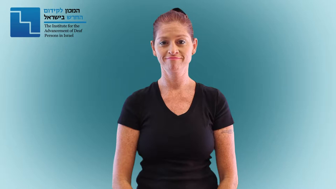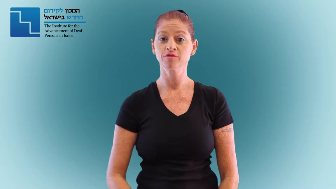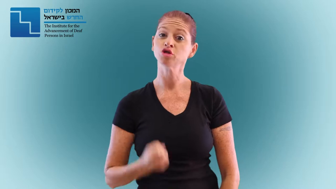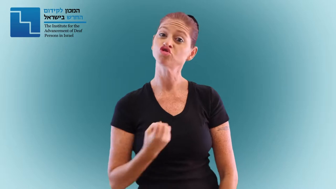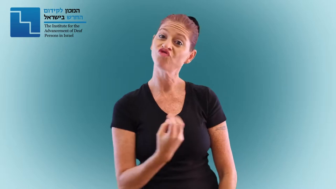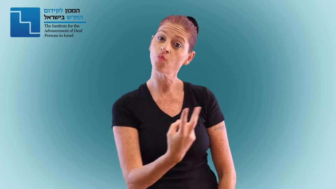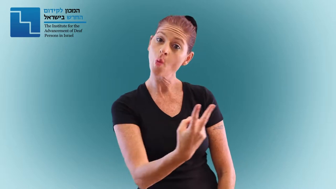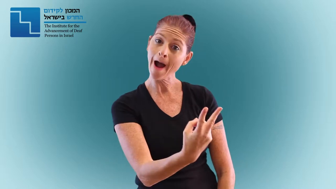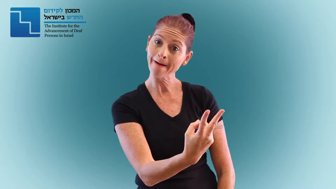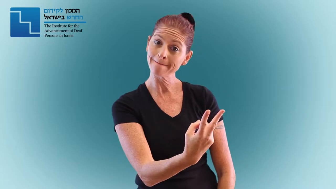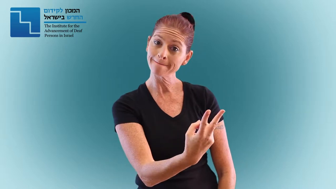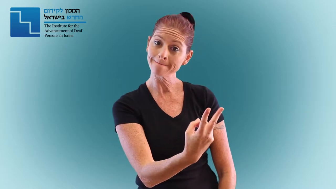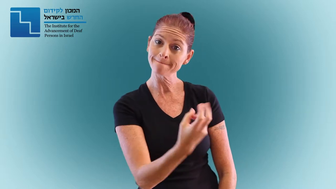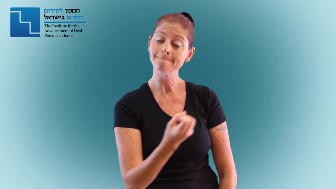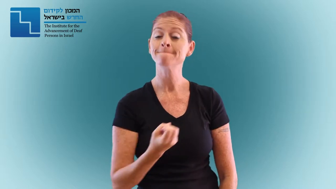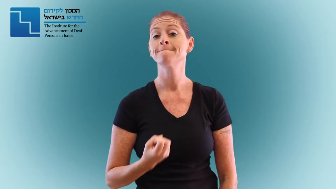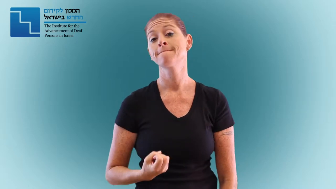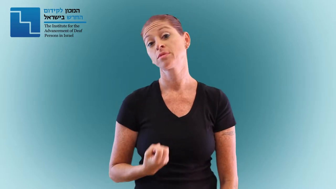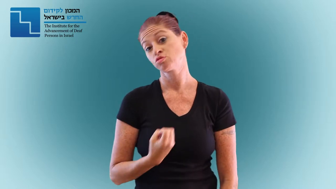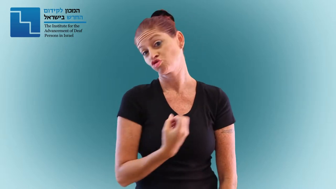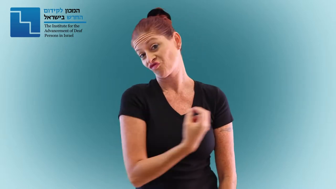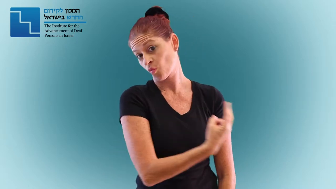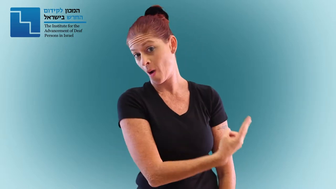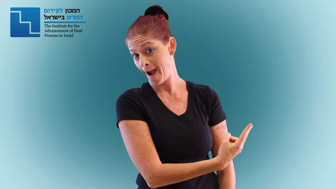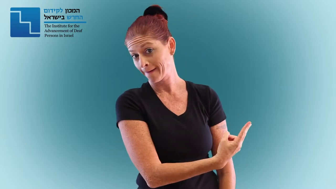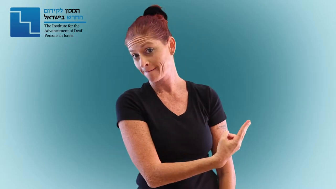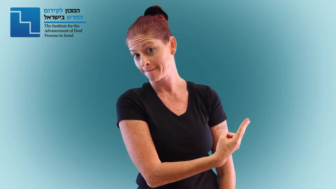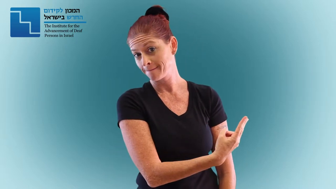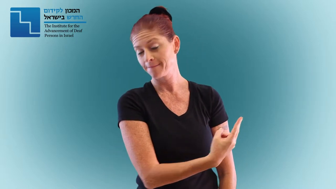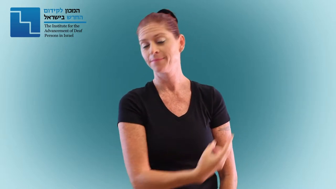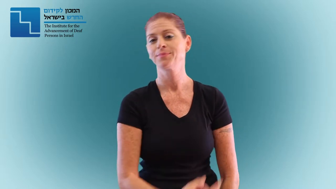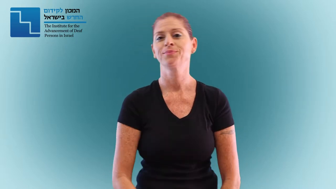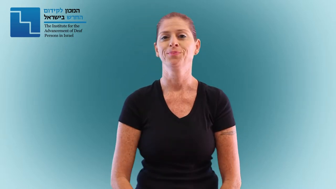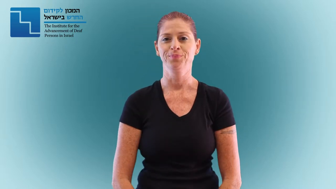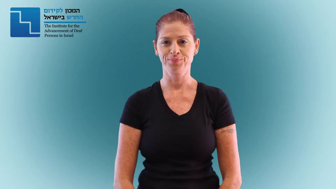שבועיים